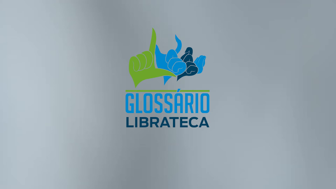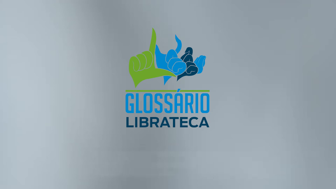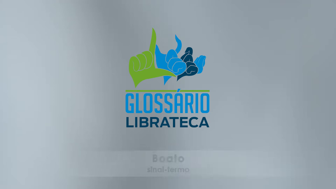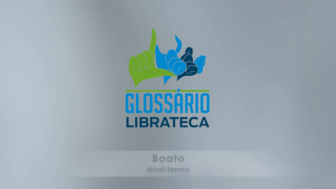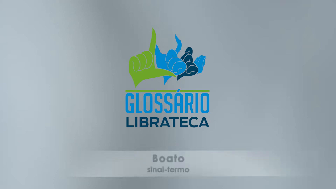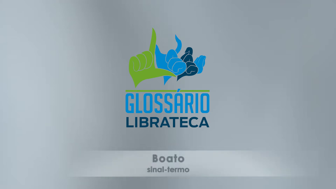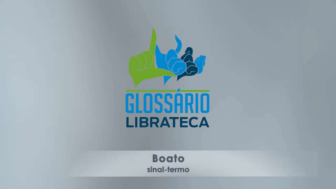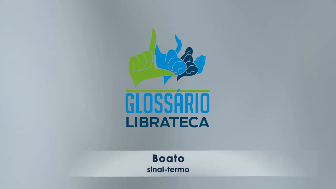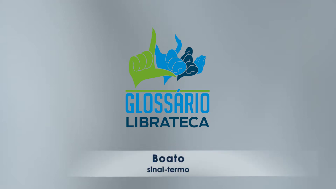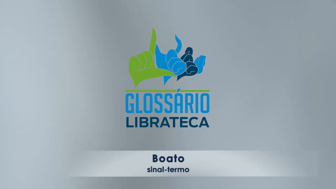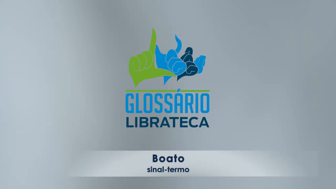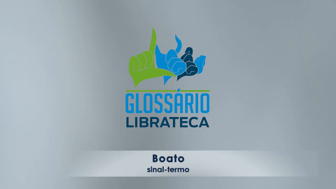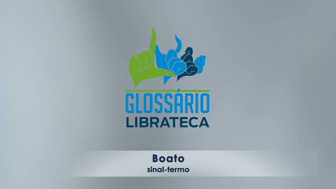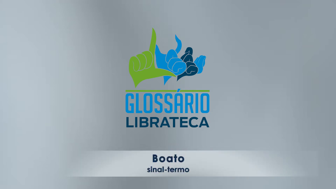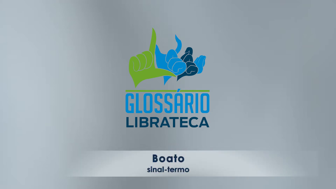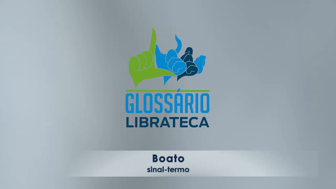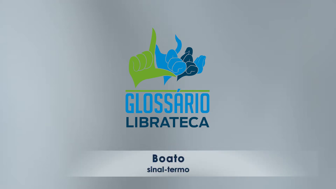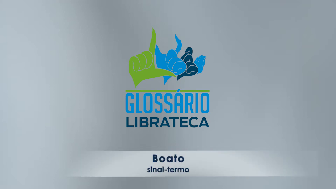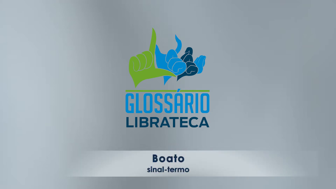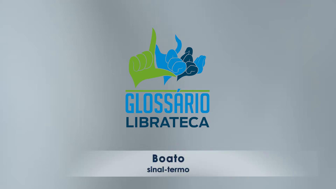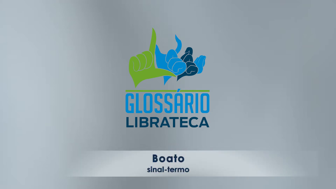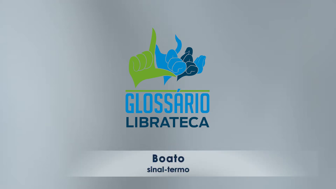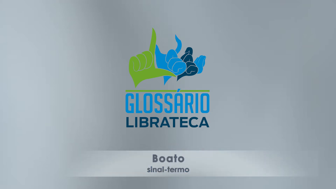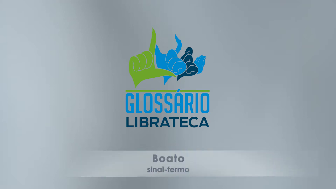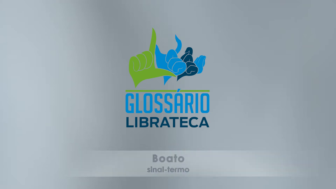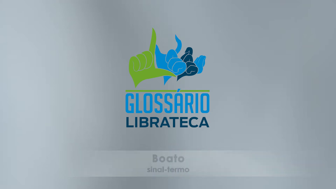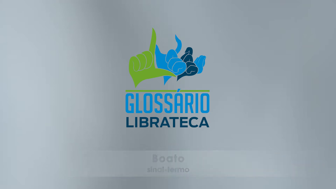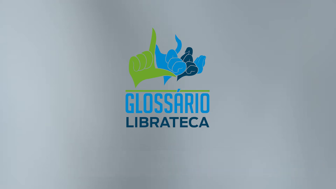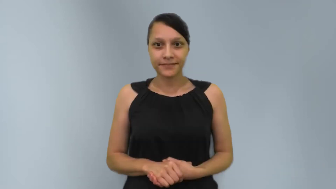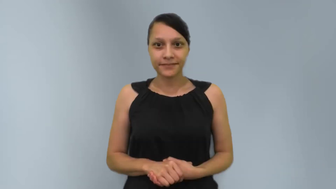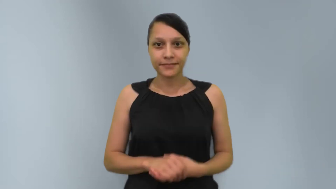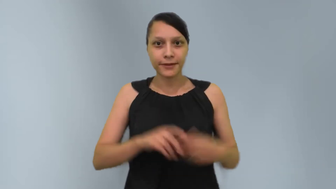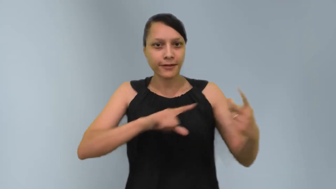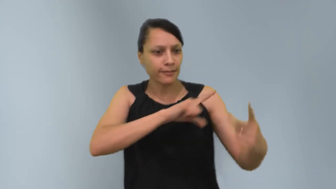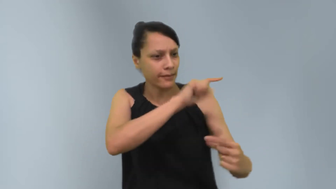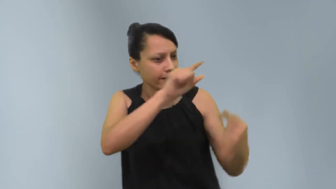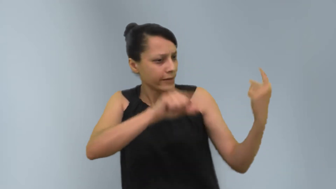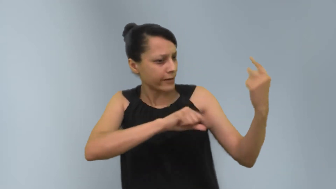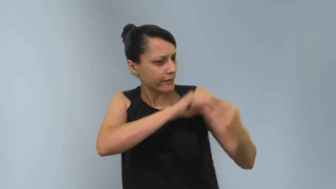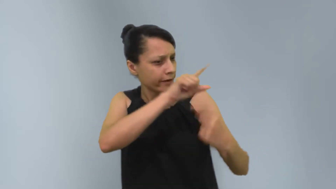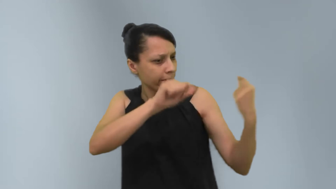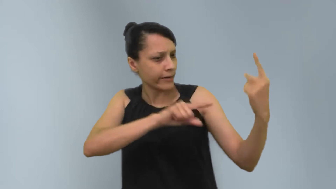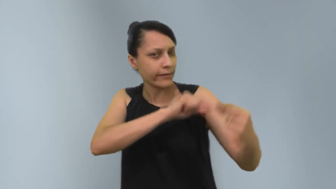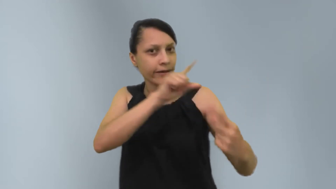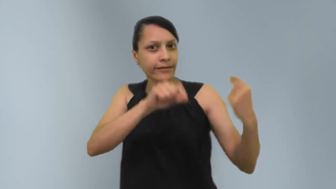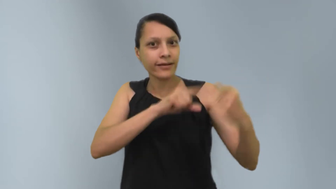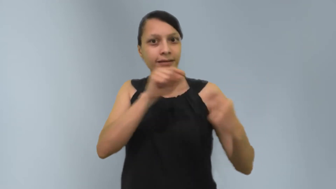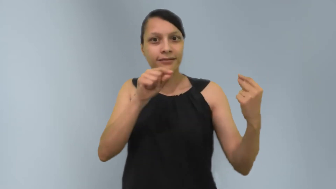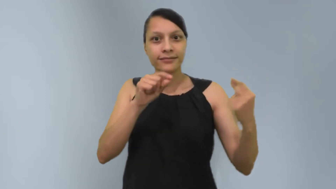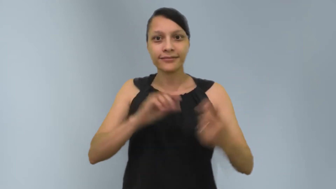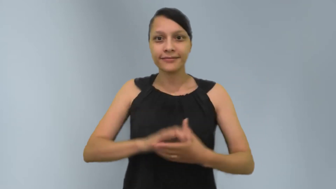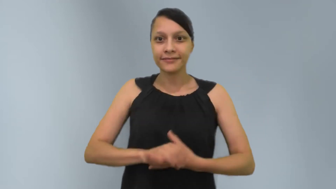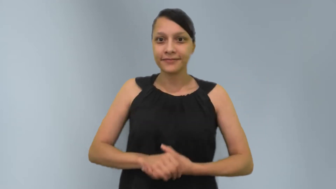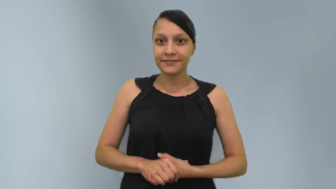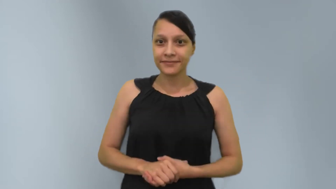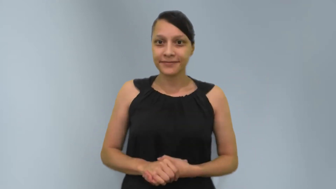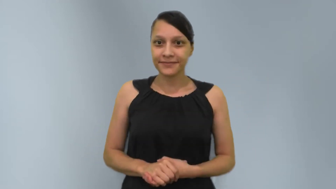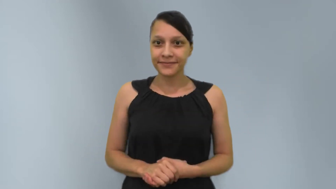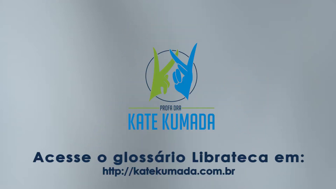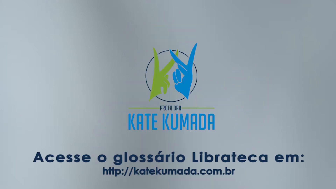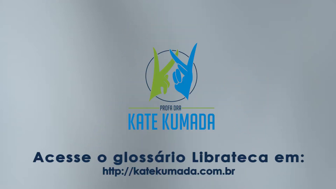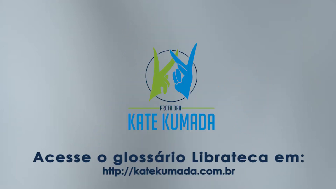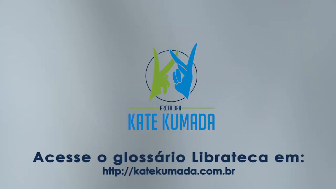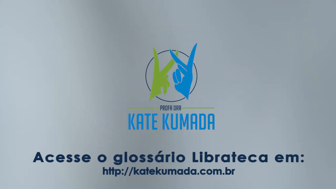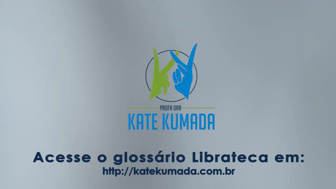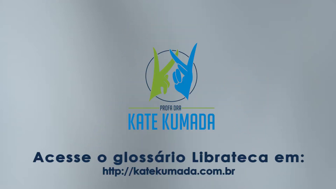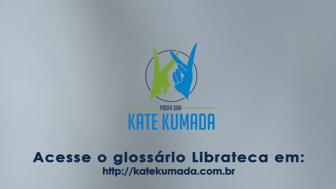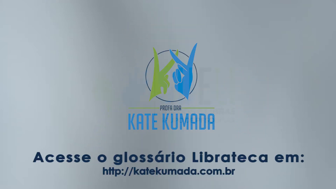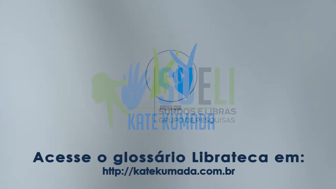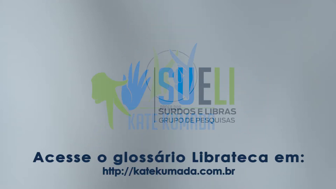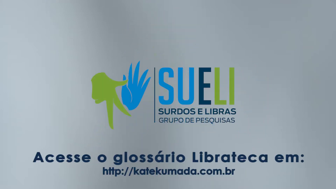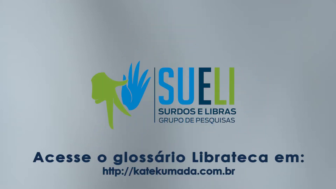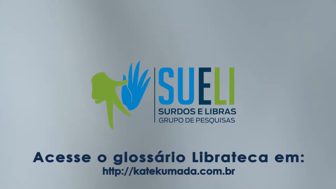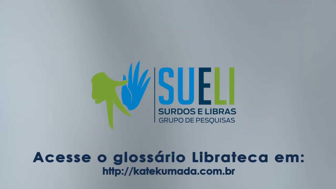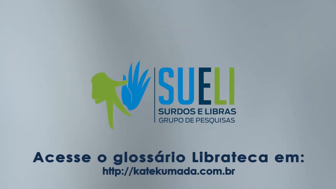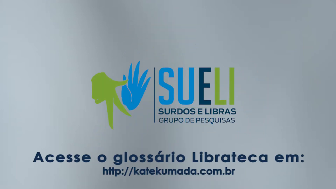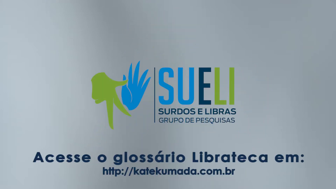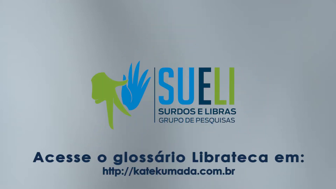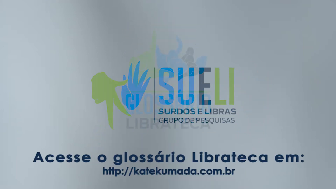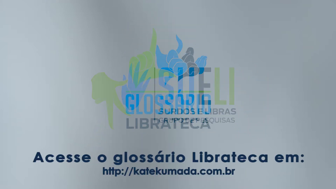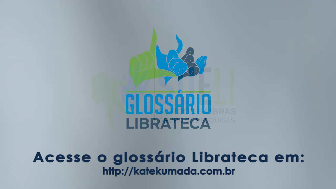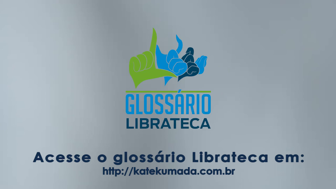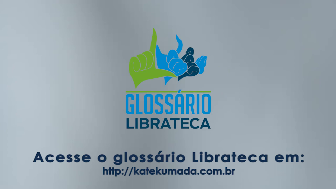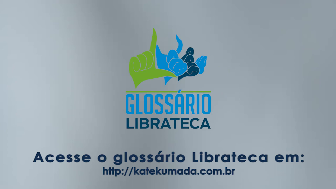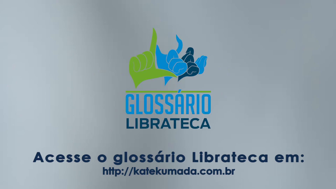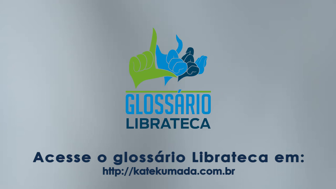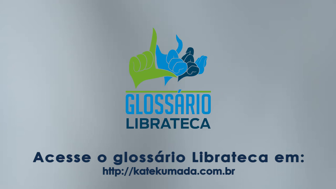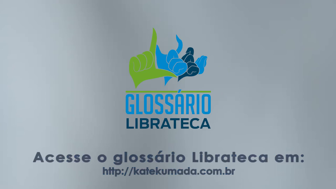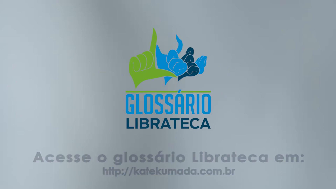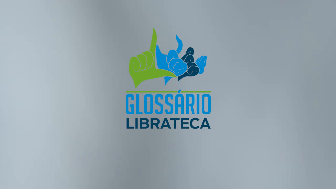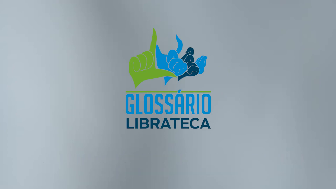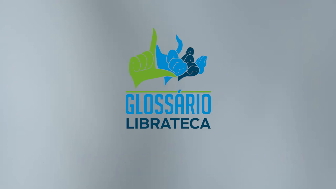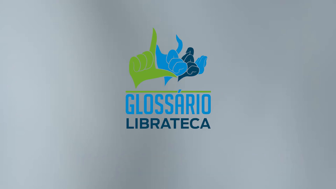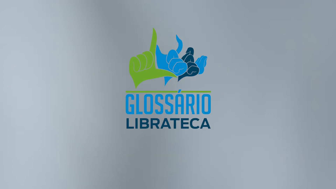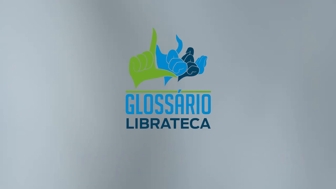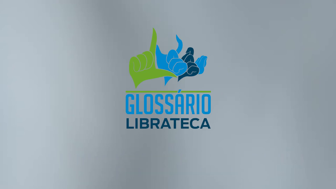Boato